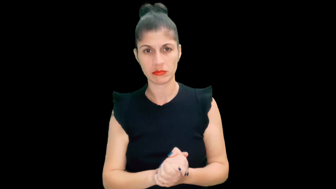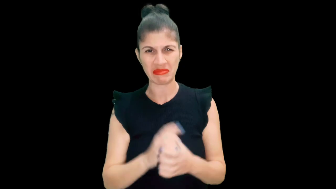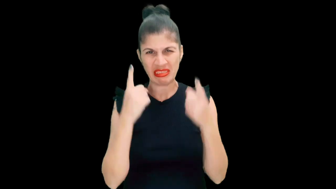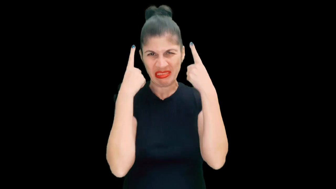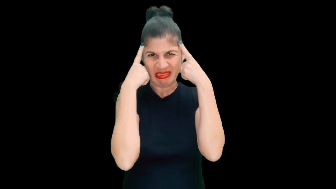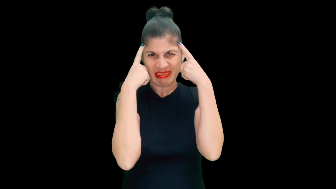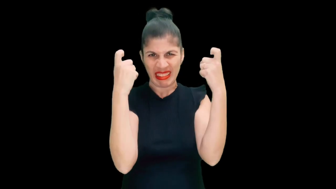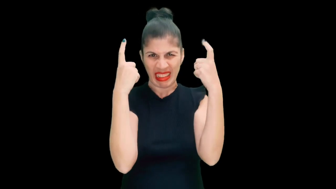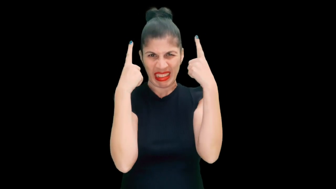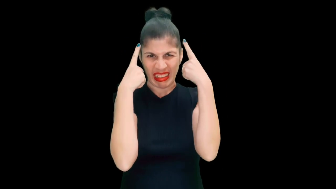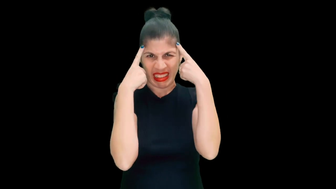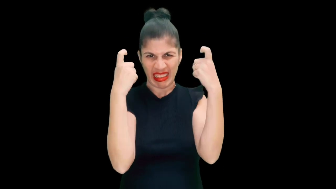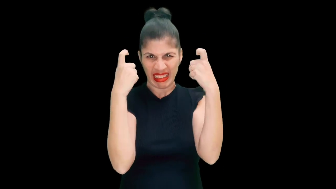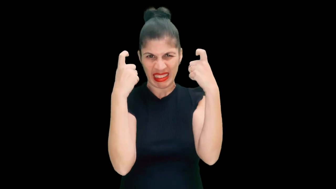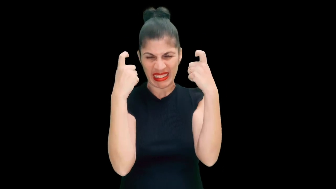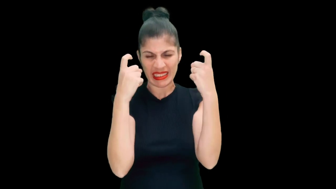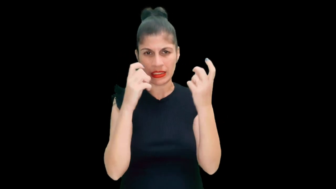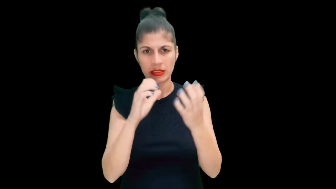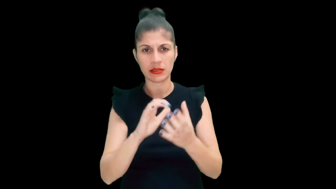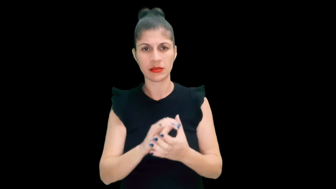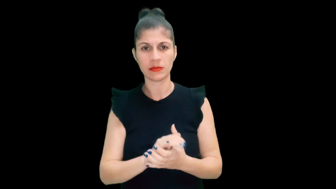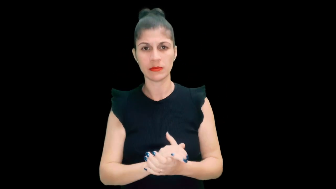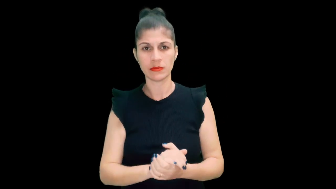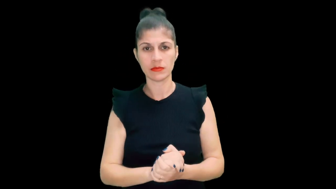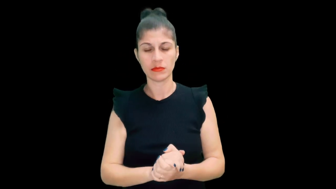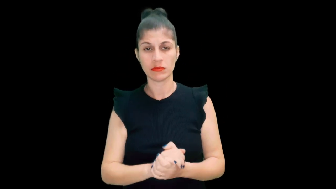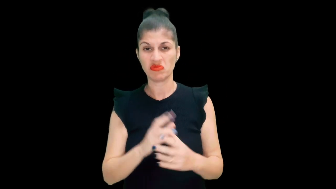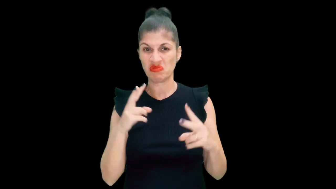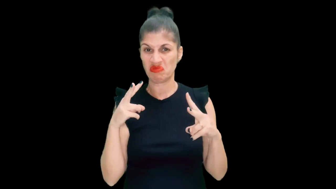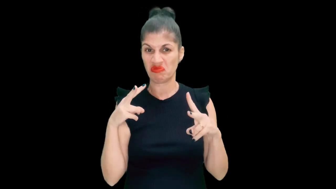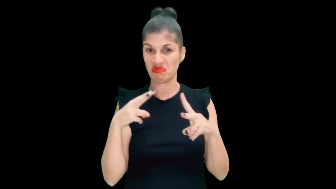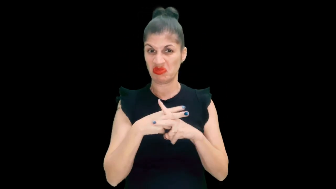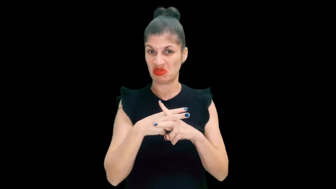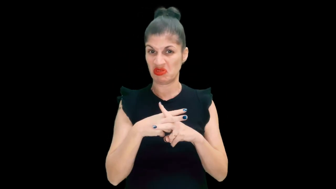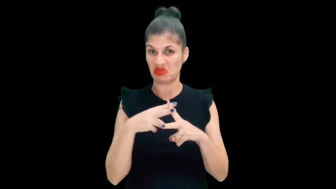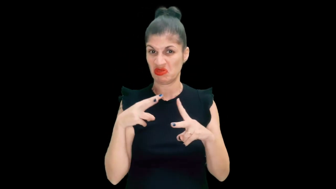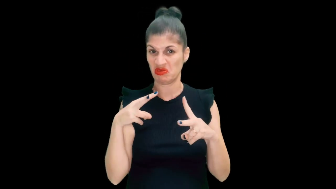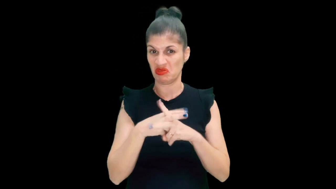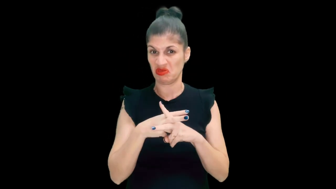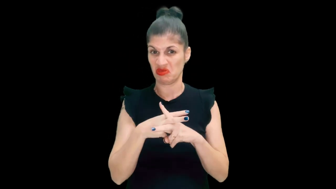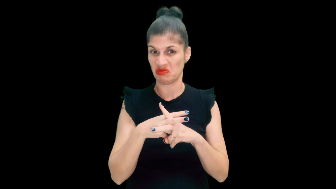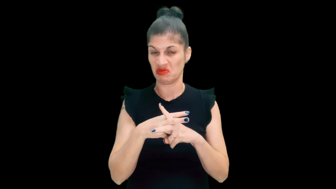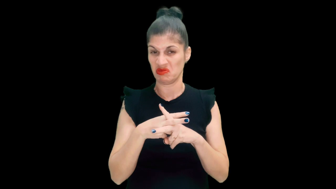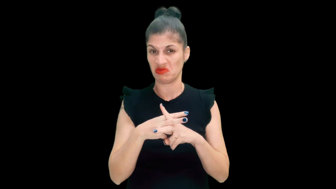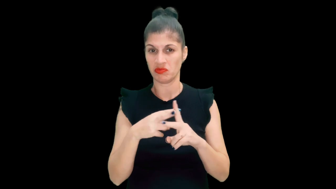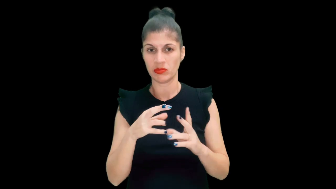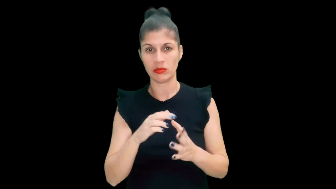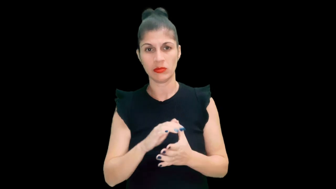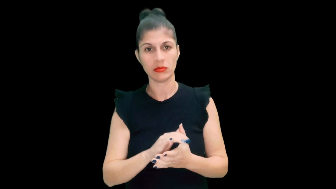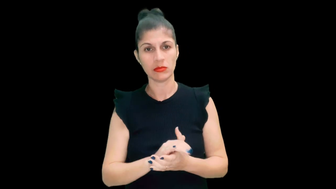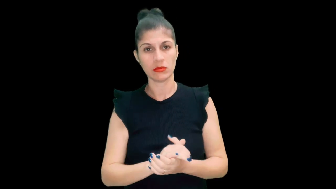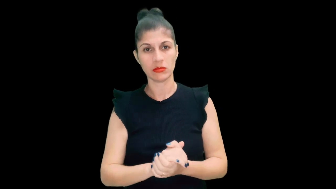Violência